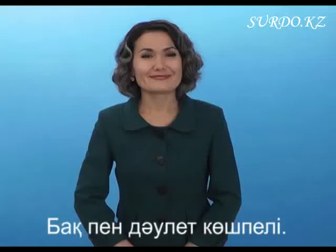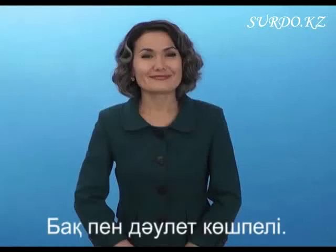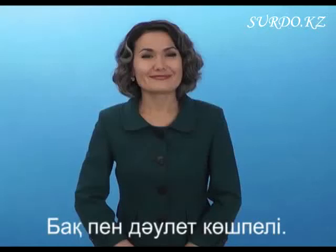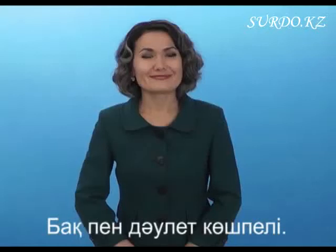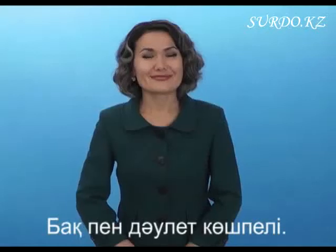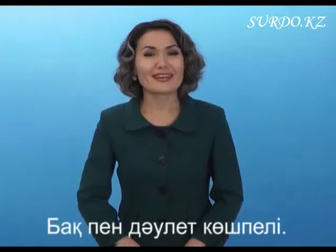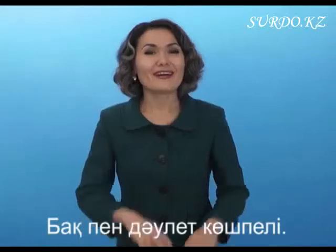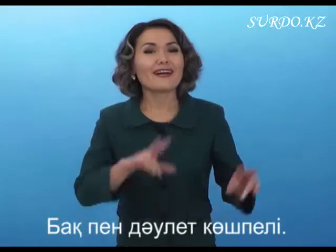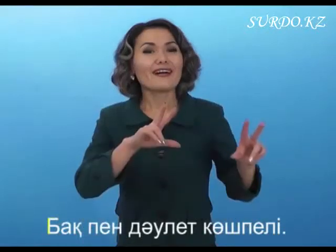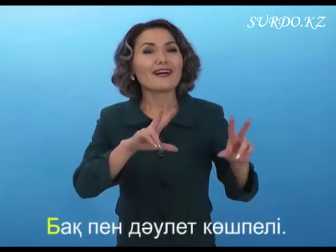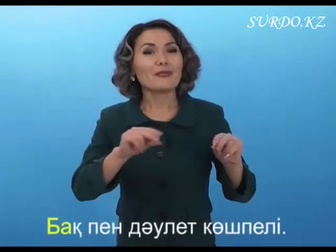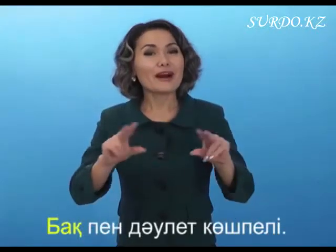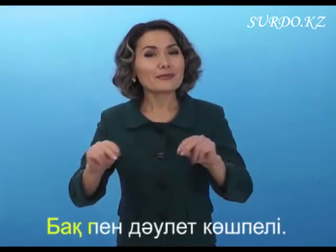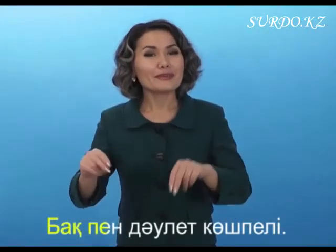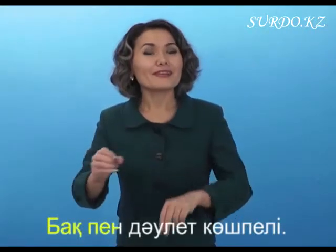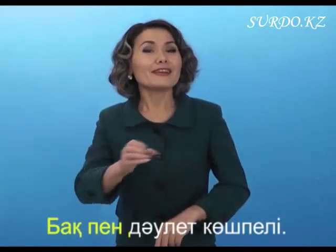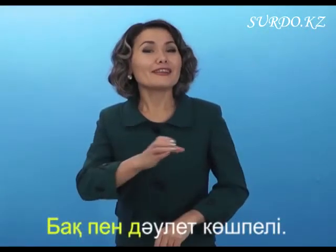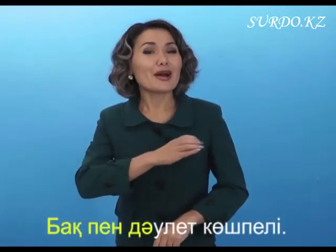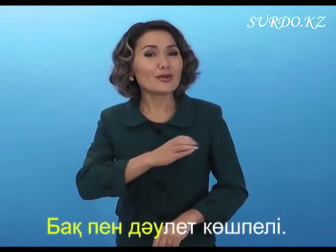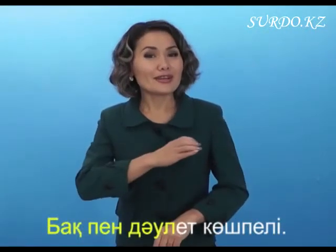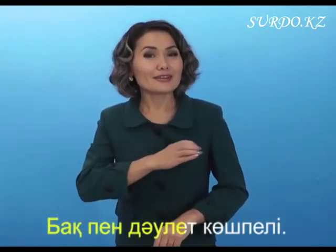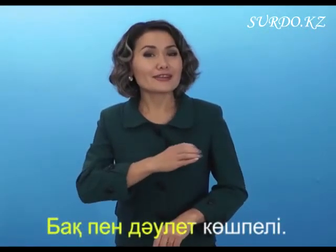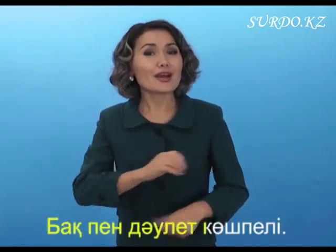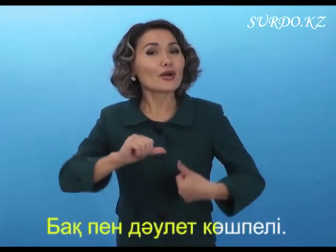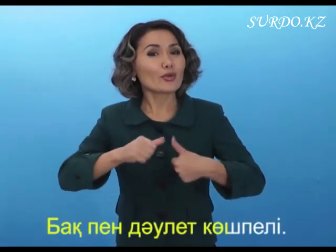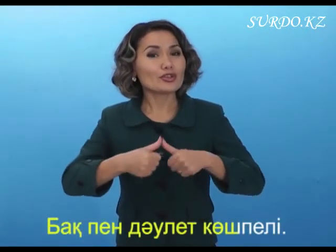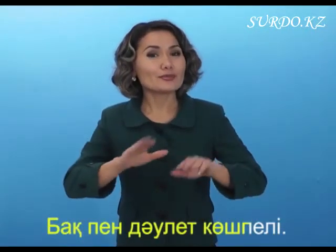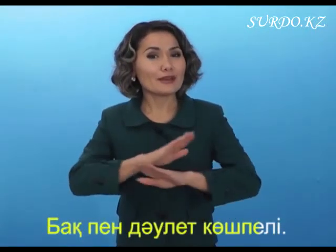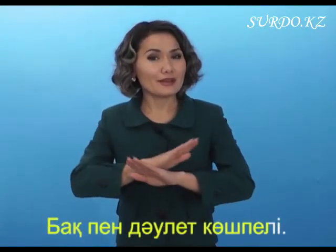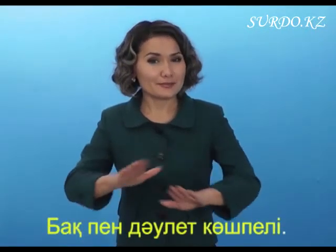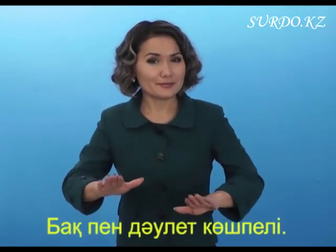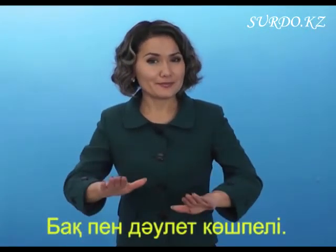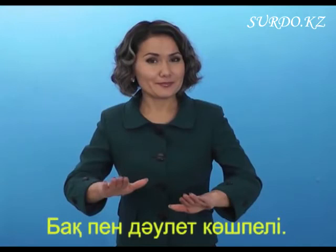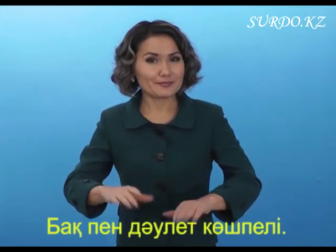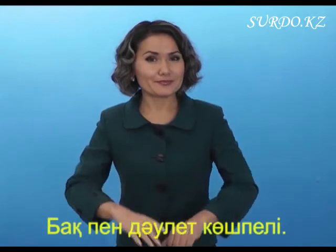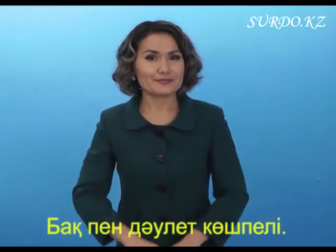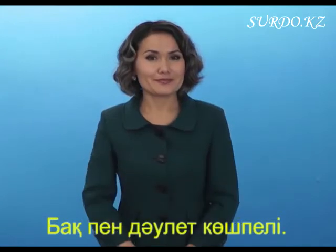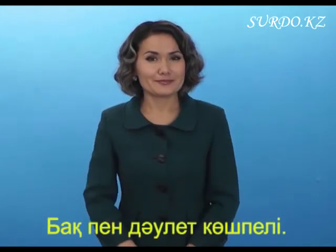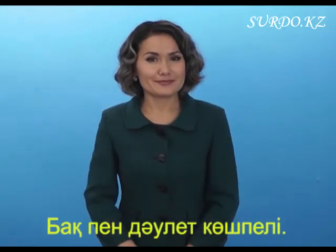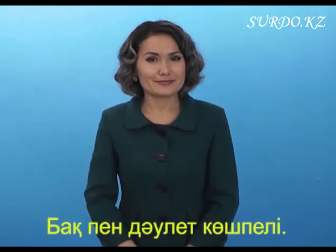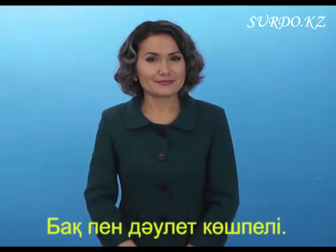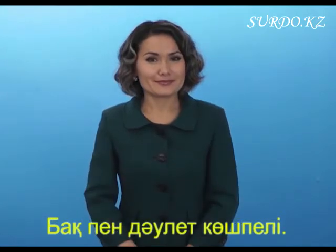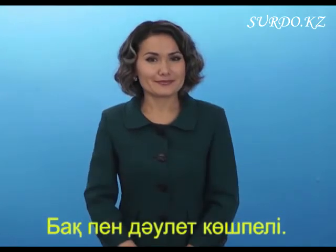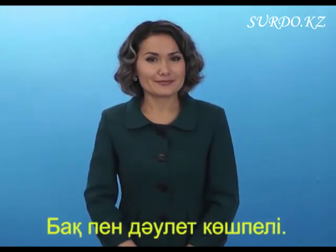Бақ пен дәулет көшпелі